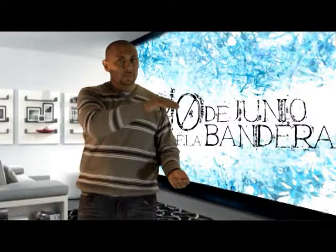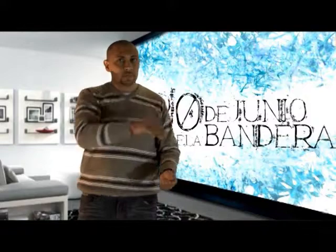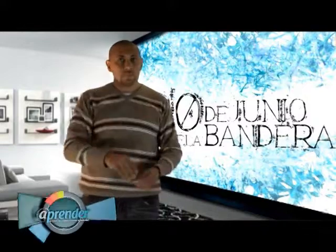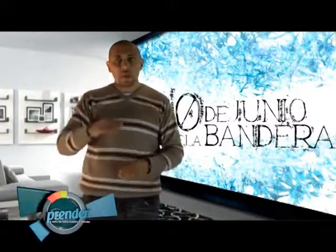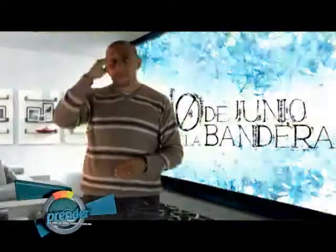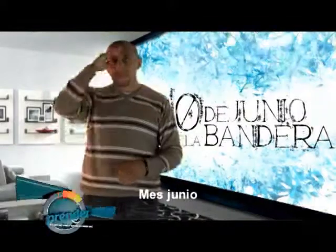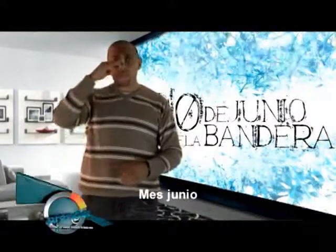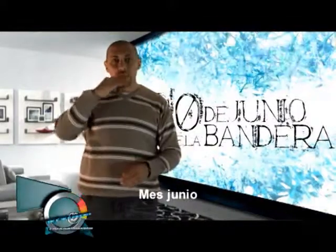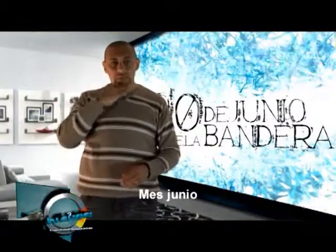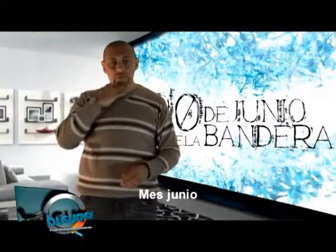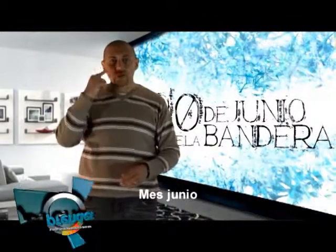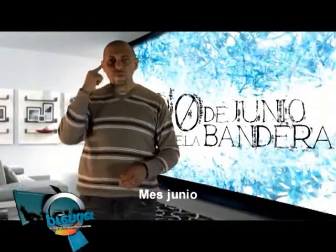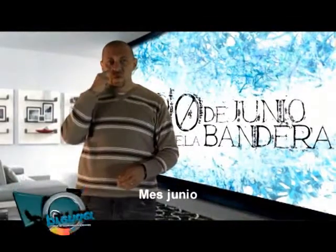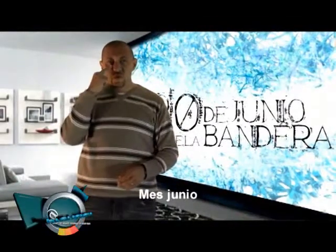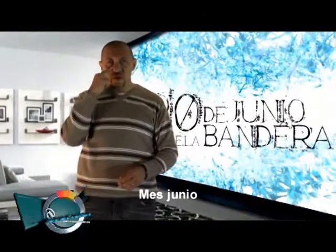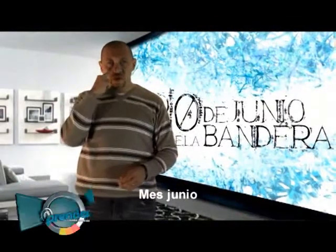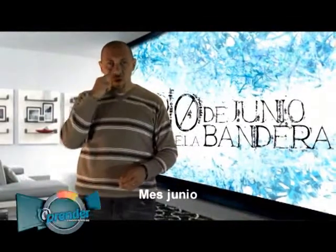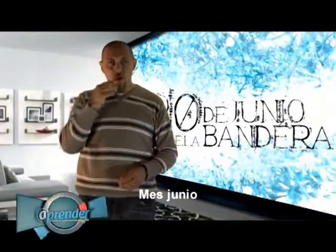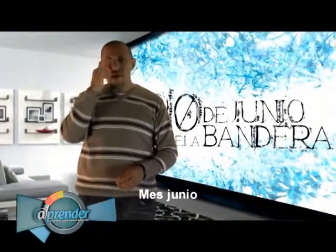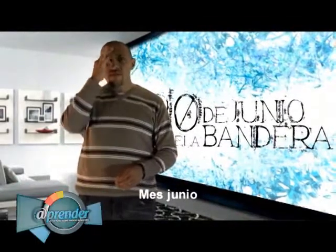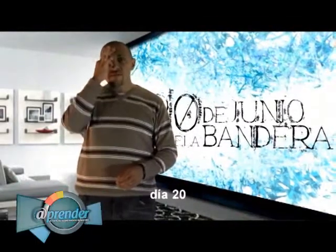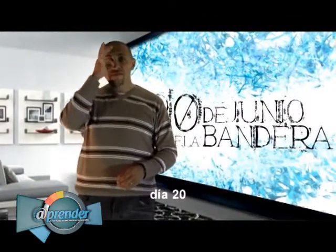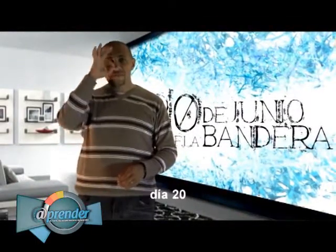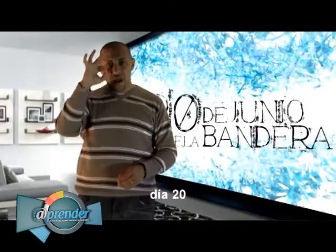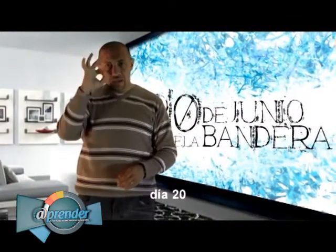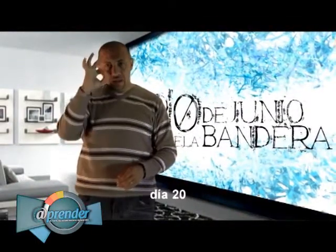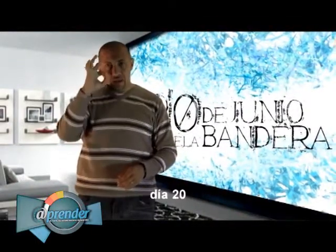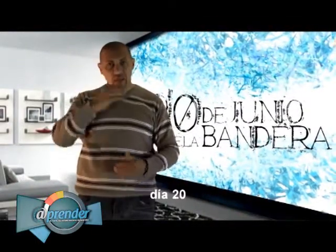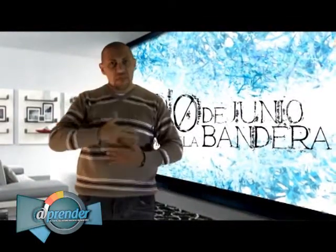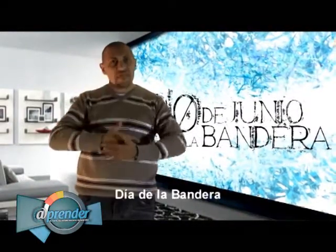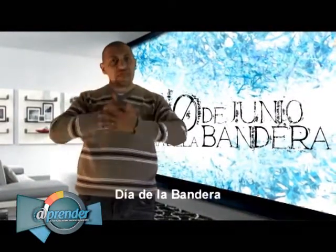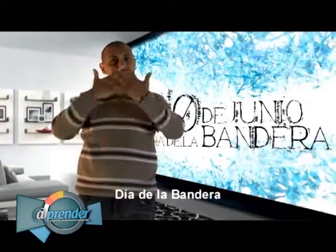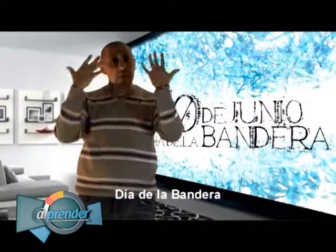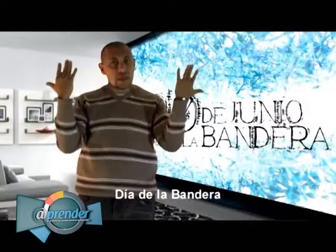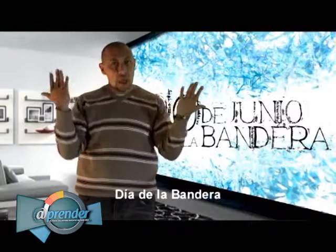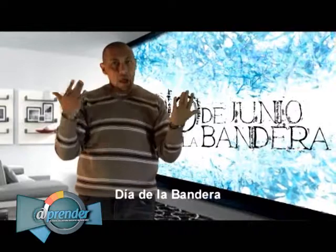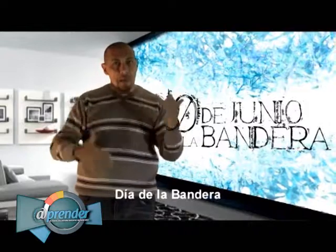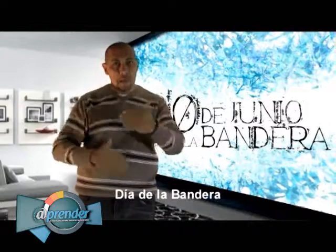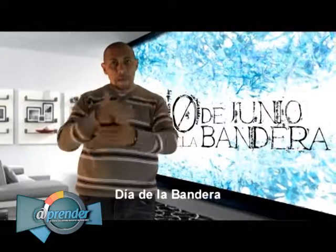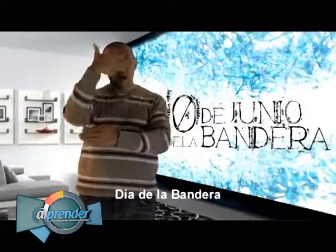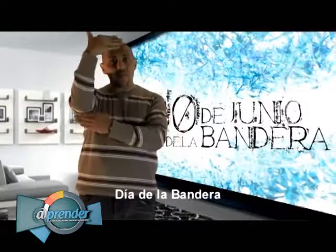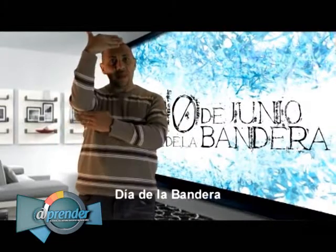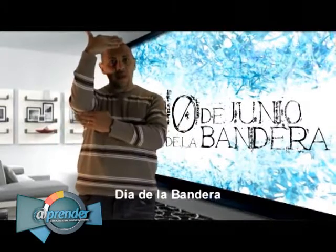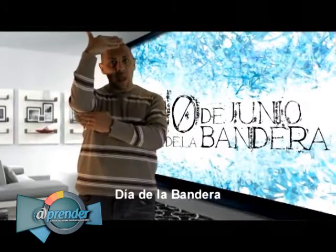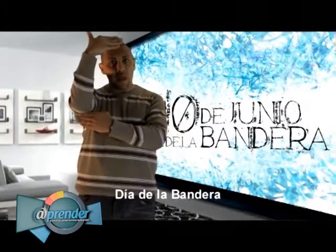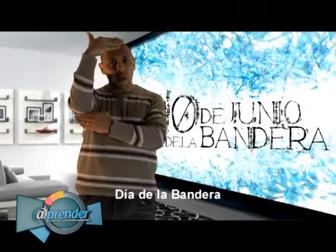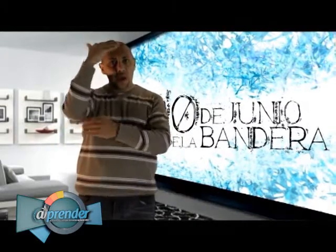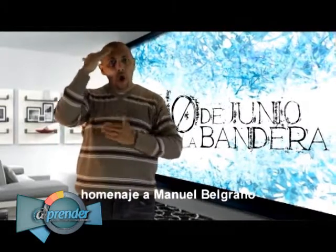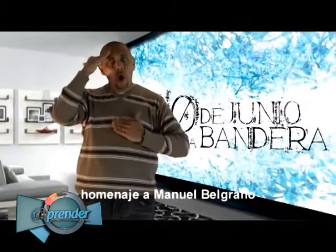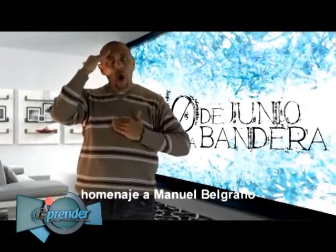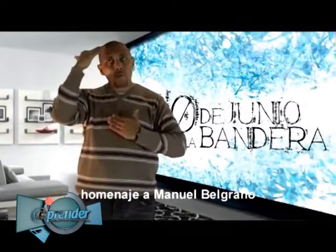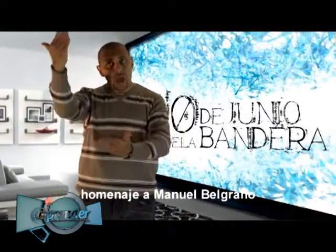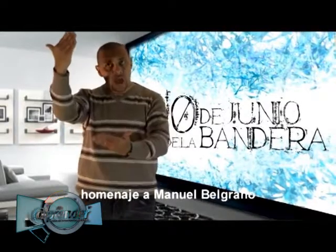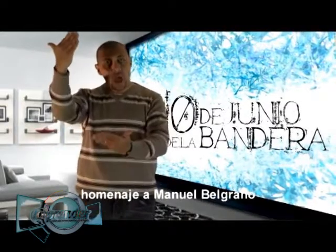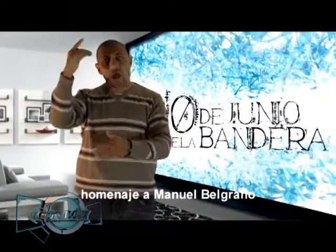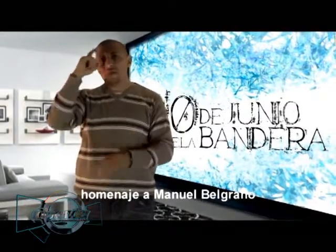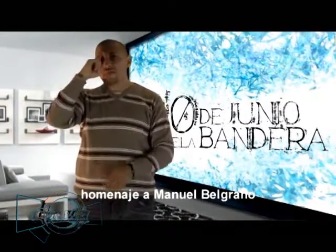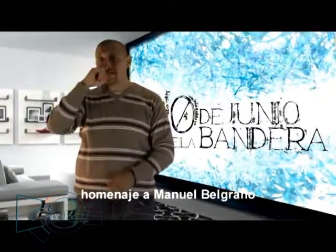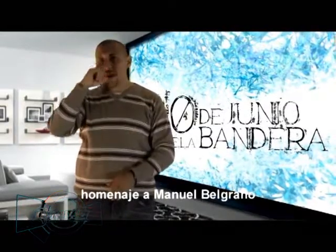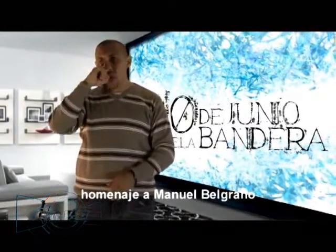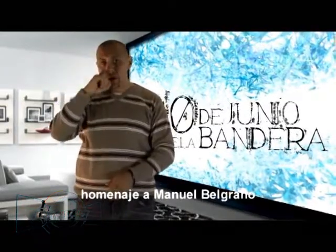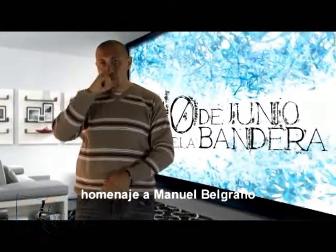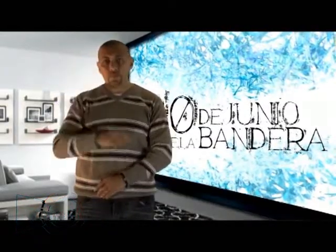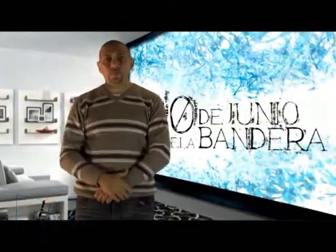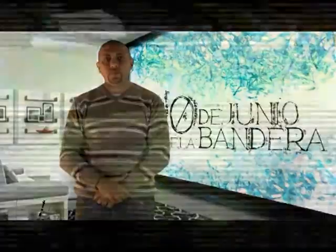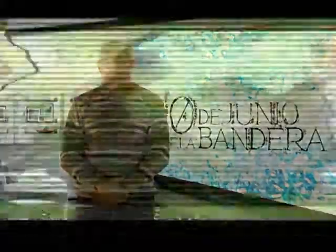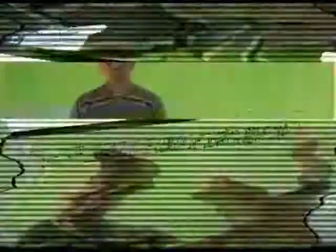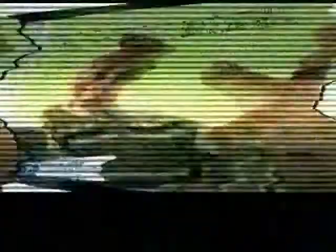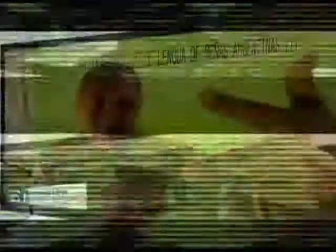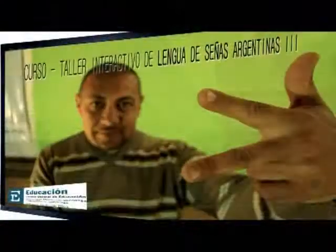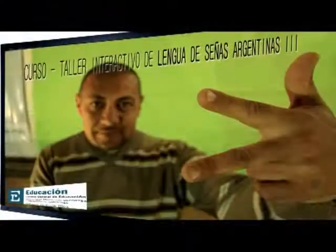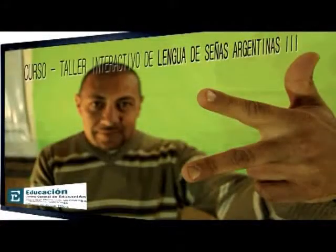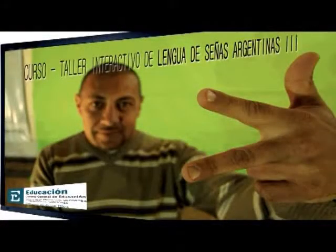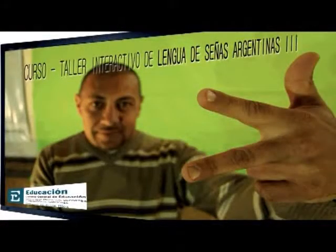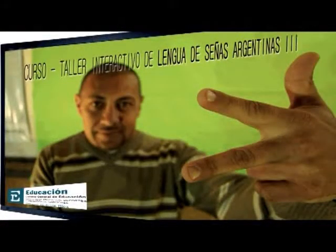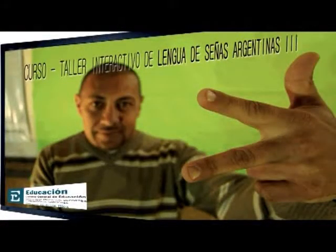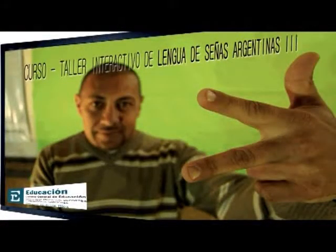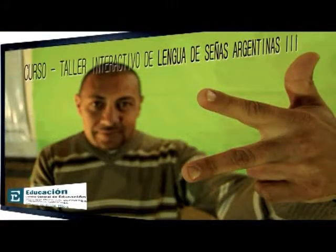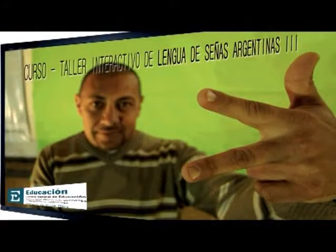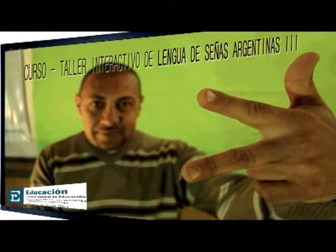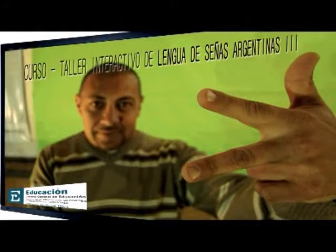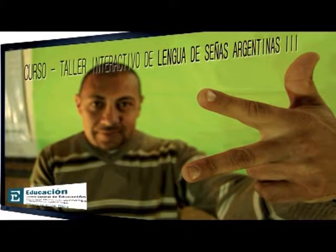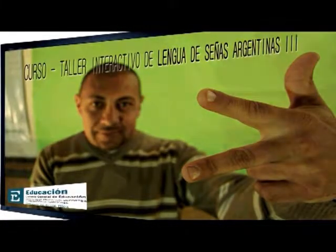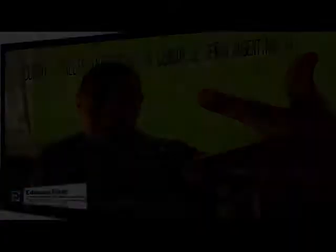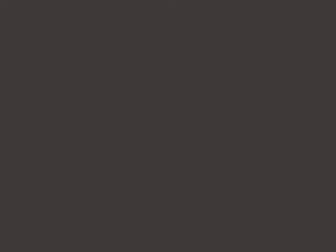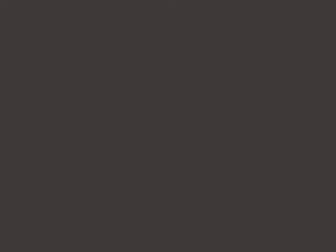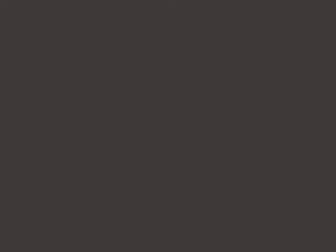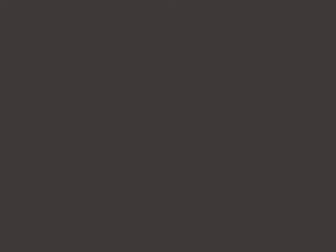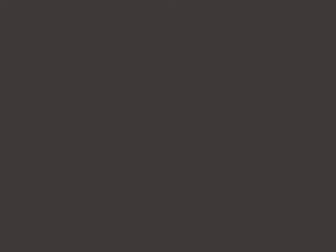20 de Junio